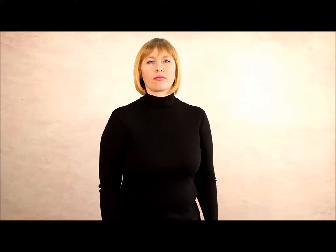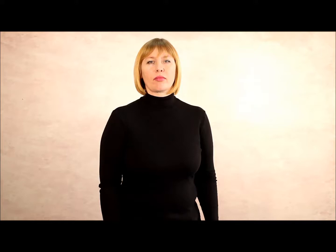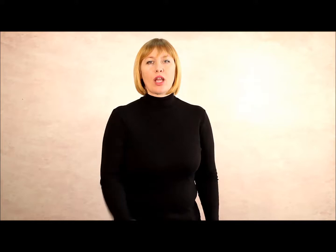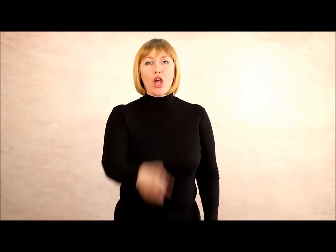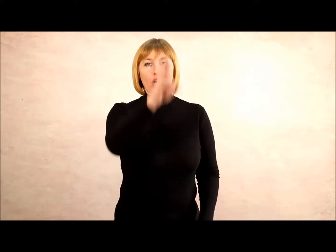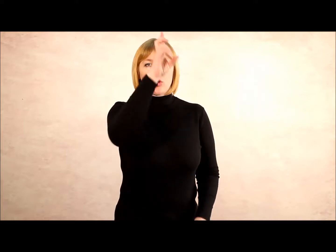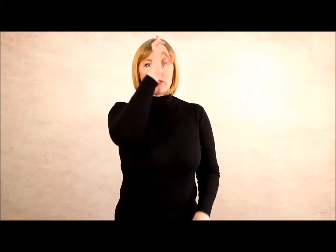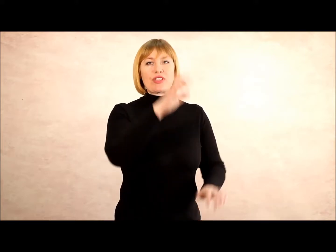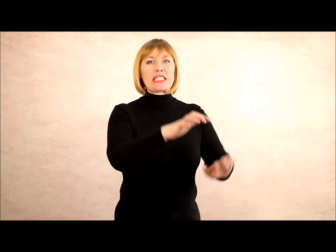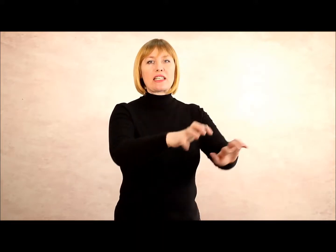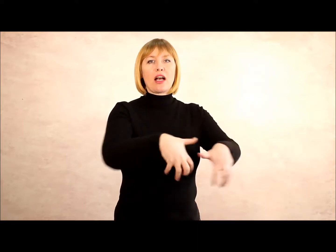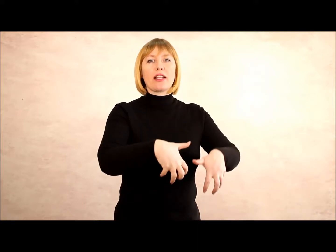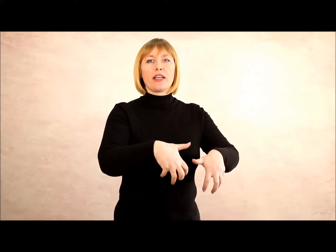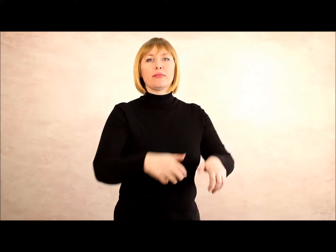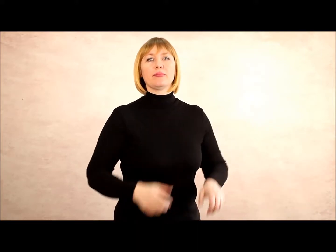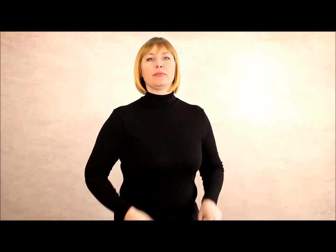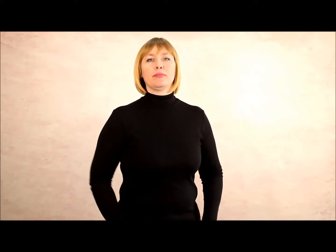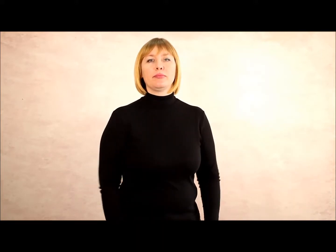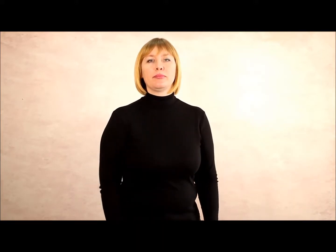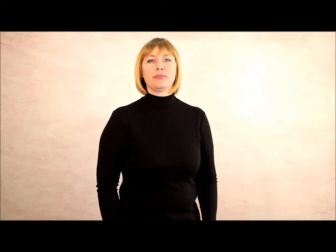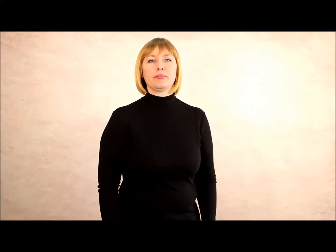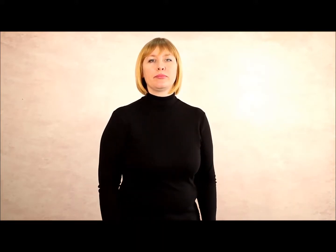Confiscare